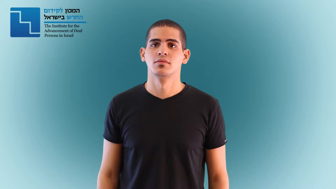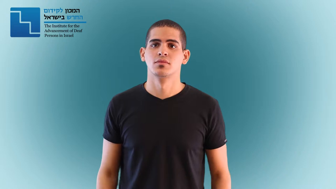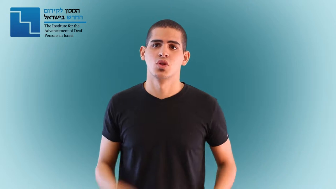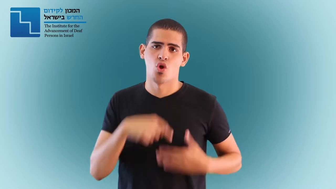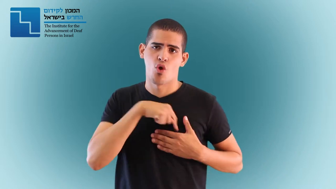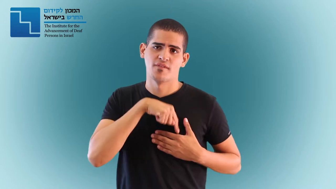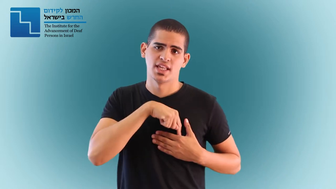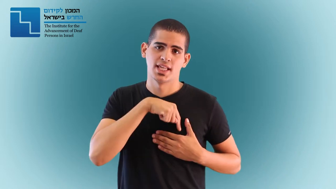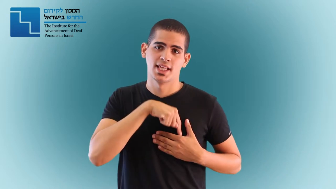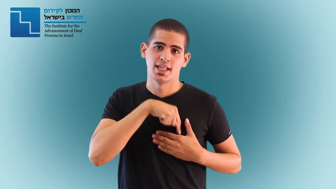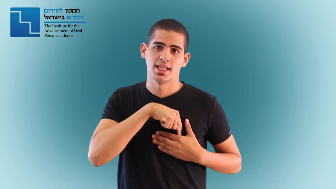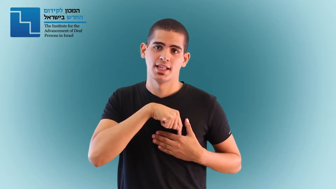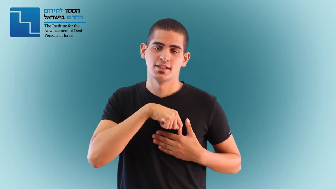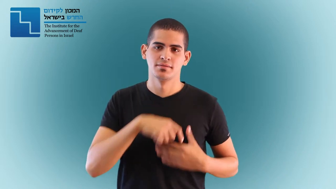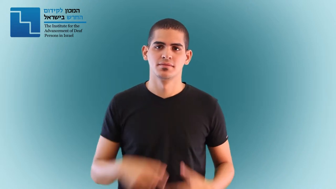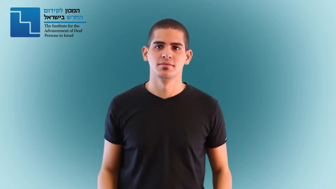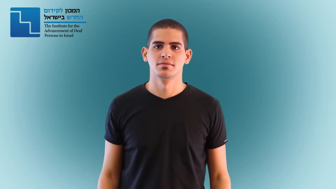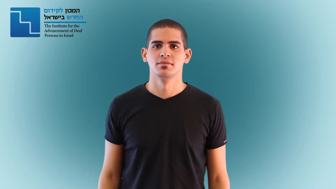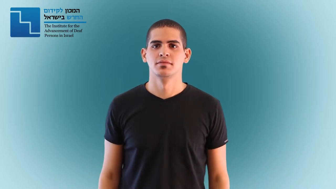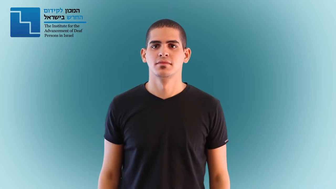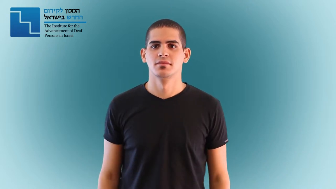אופי